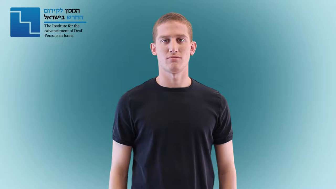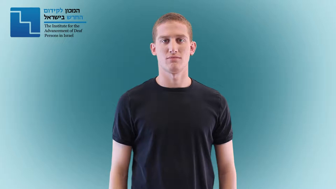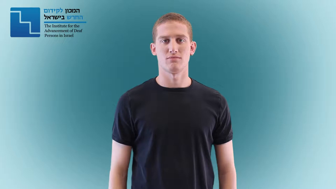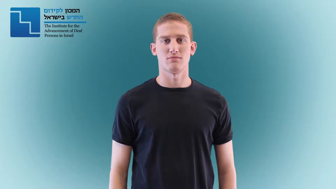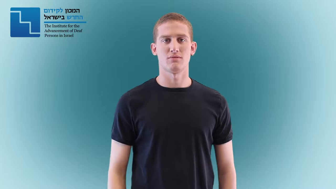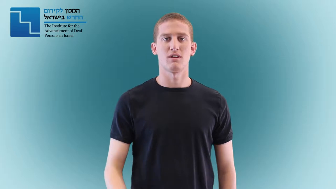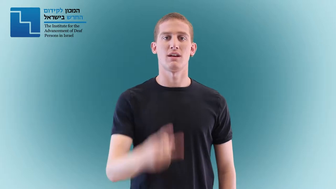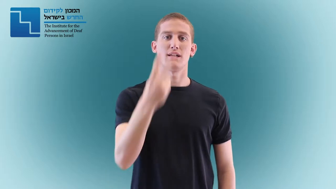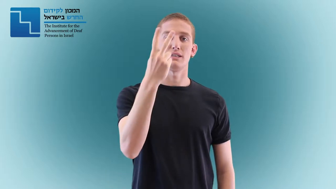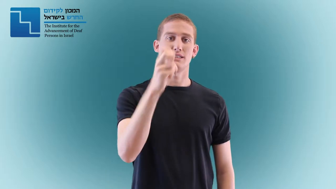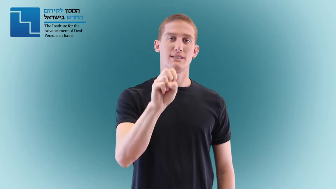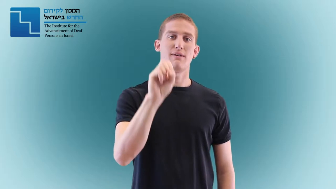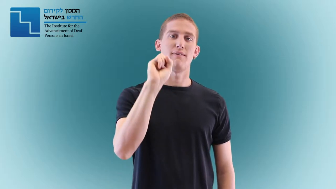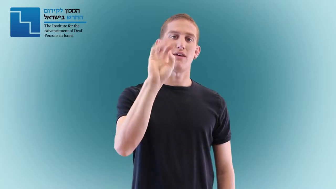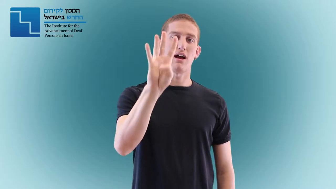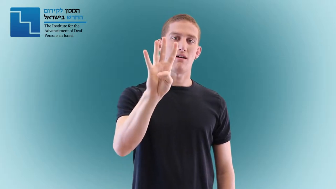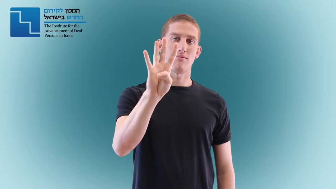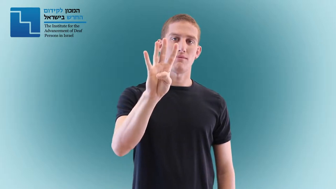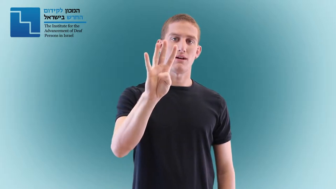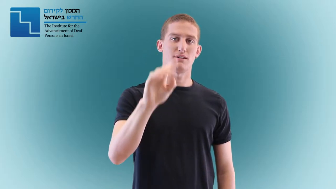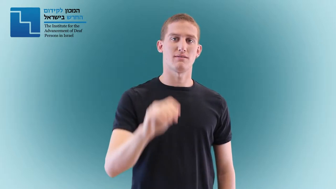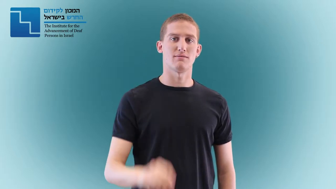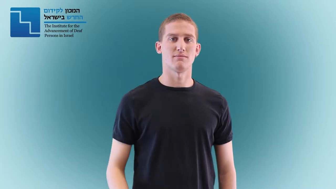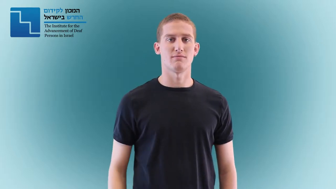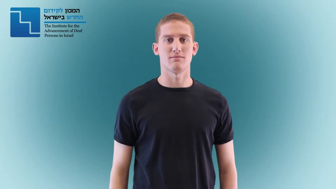עשרים וארבע